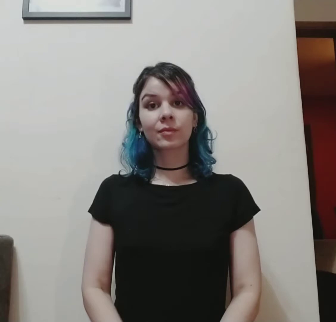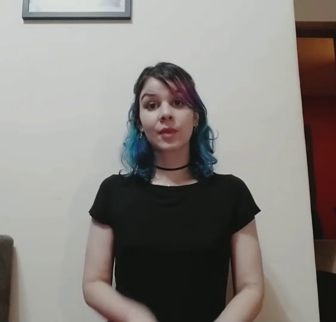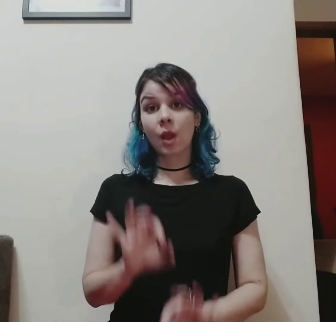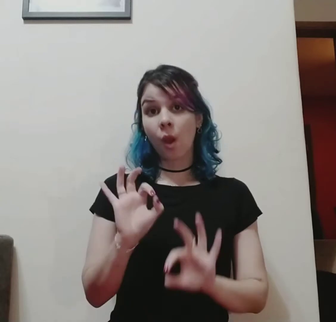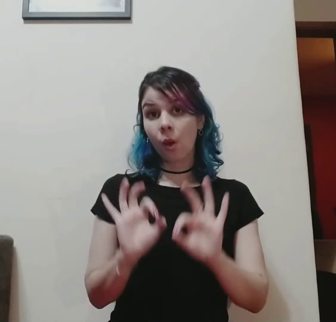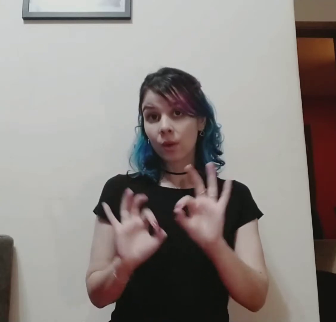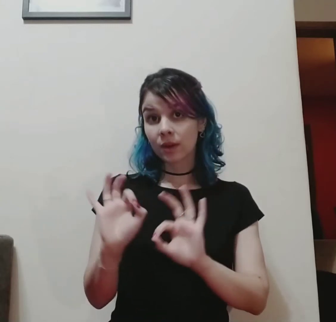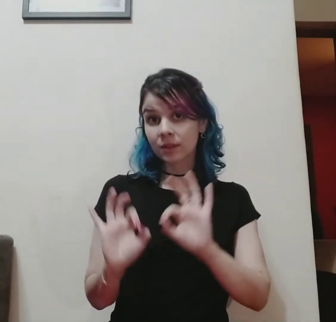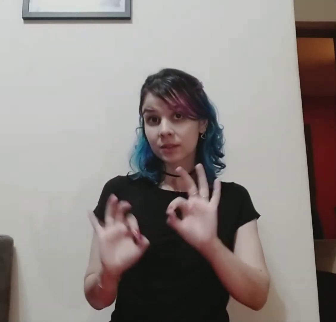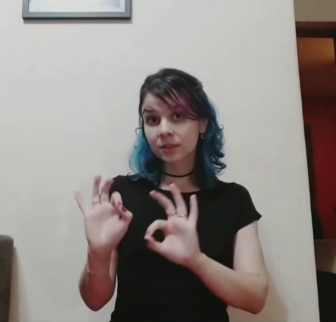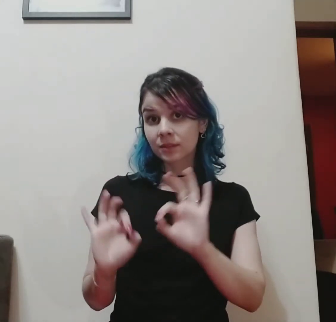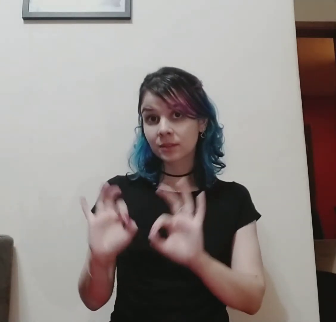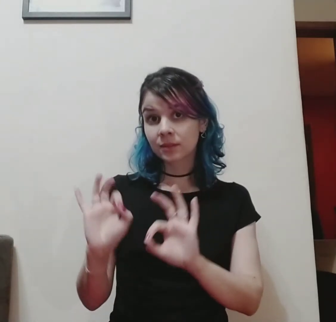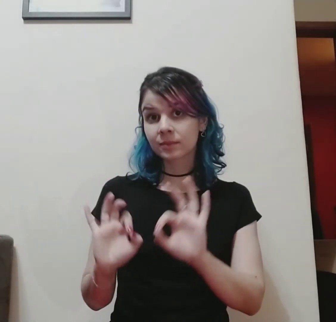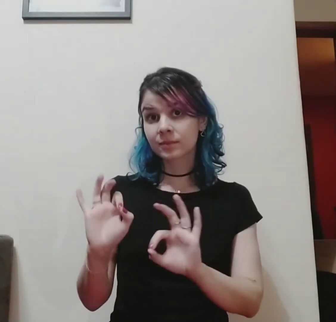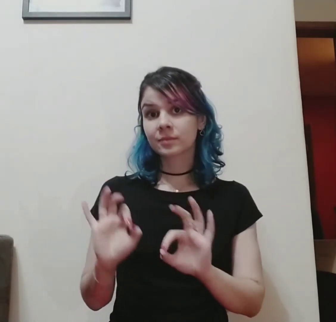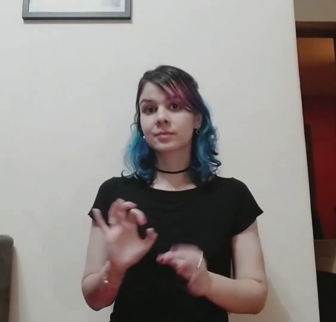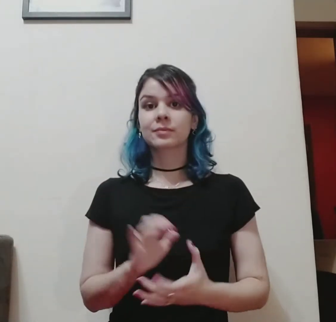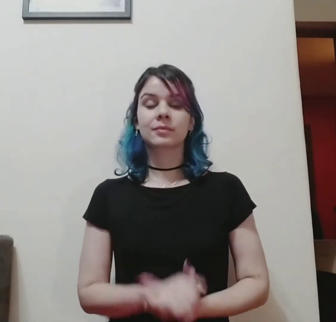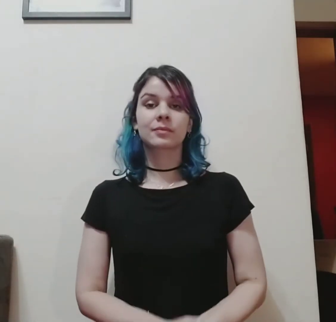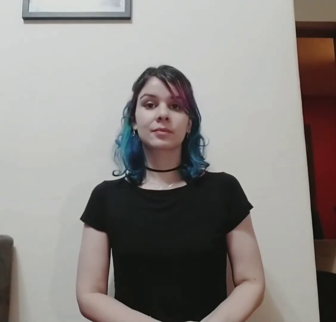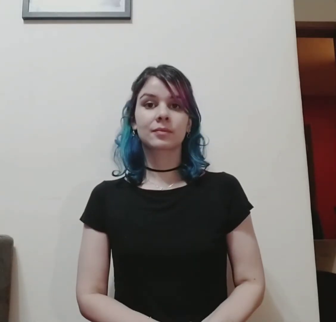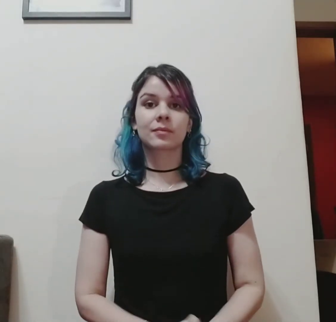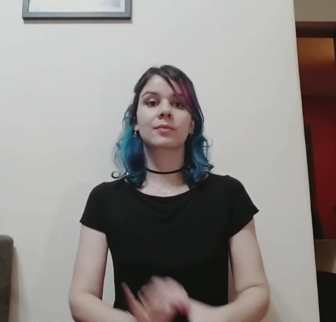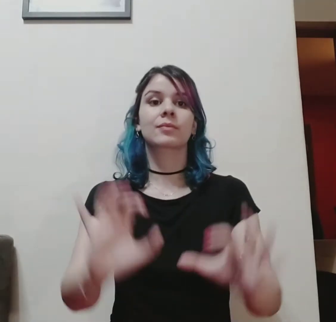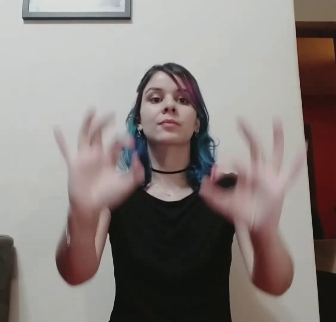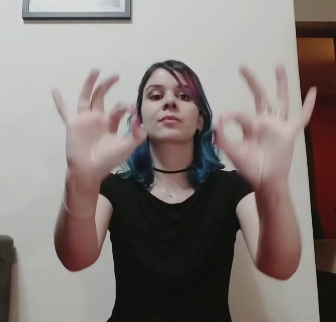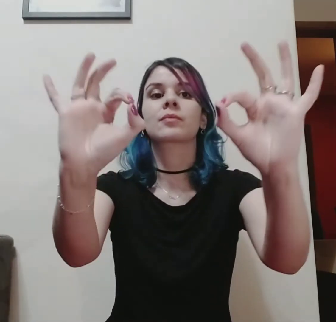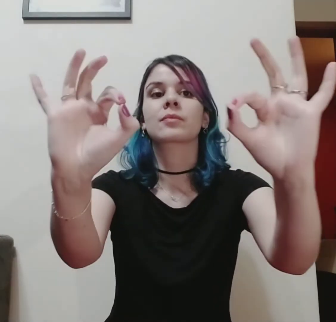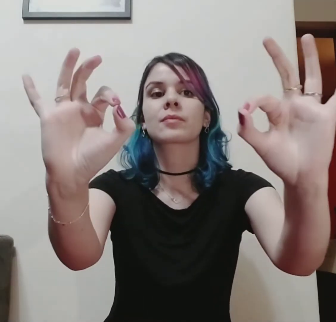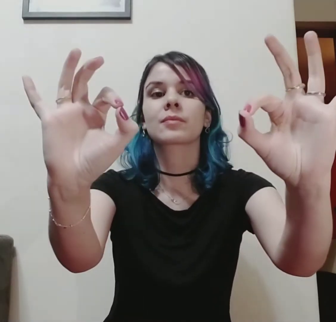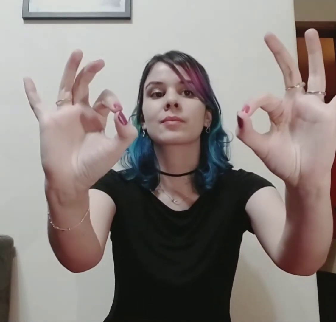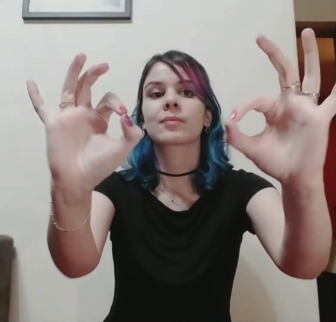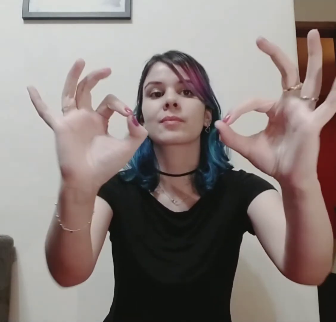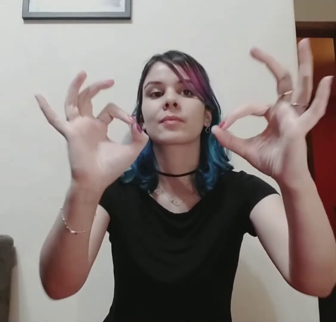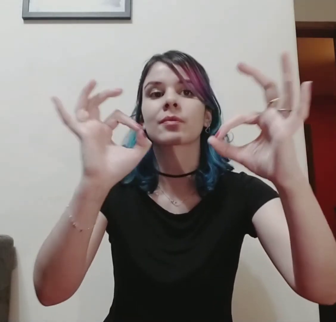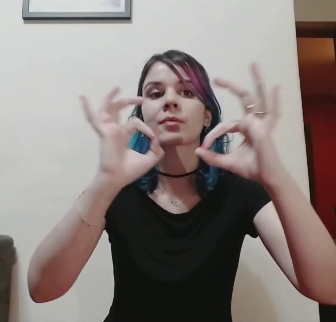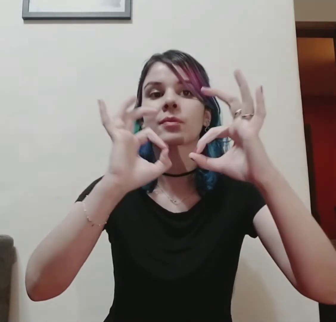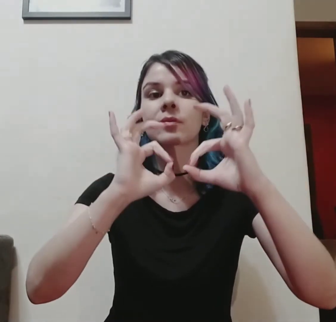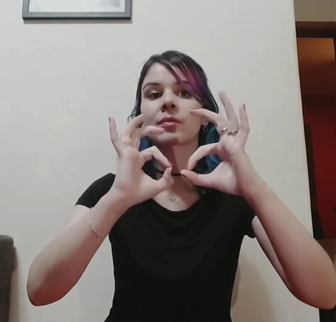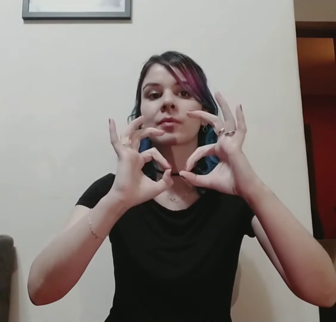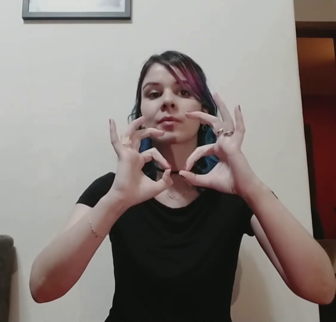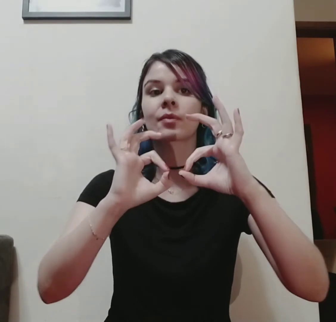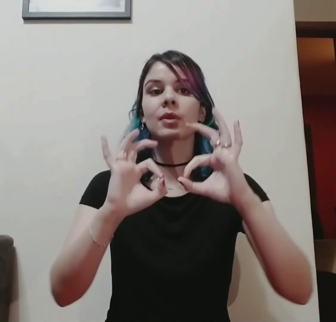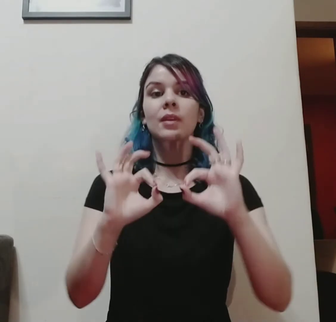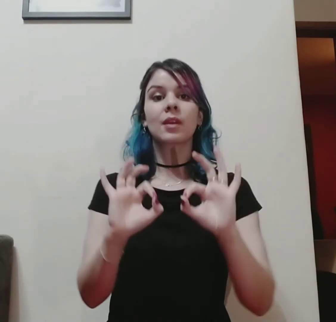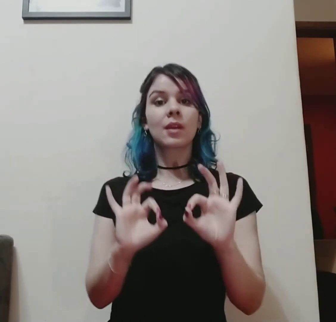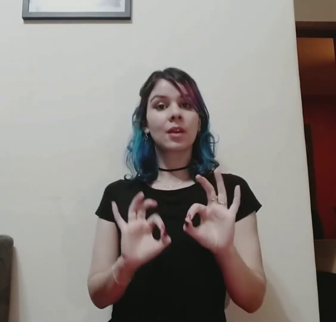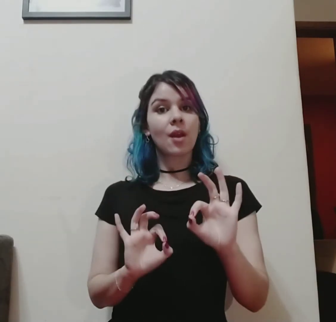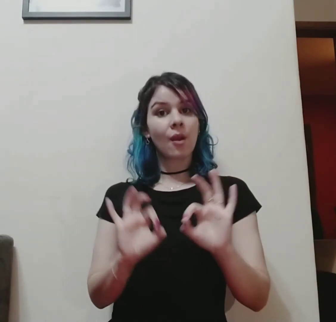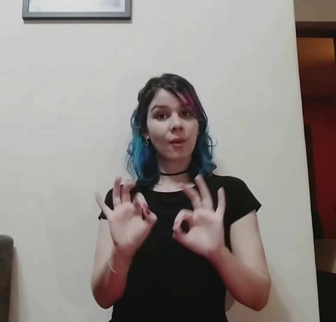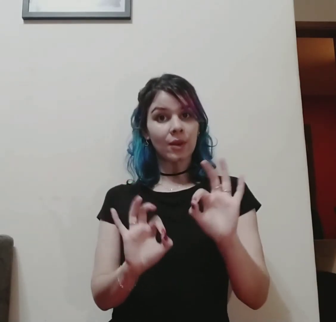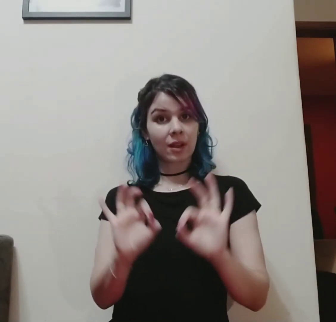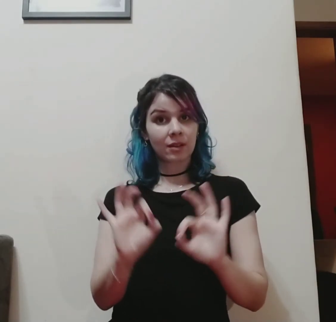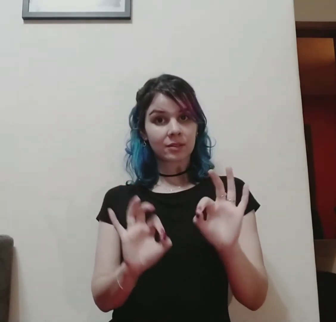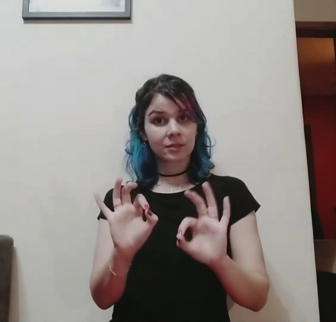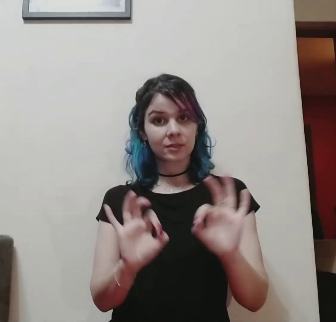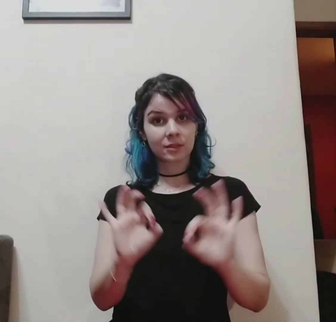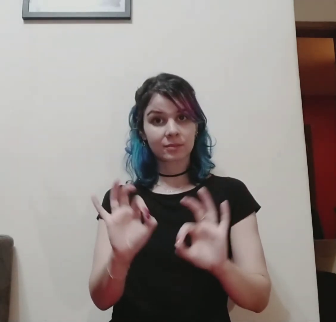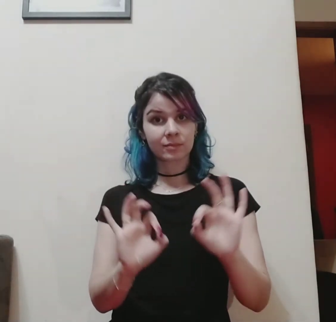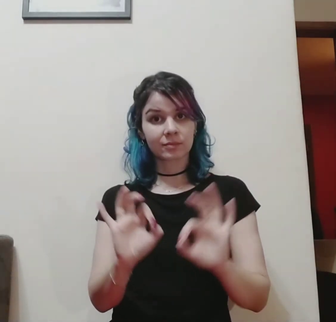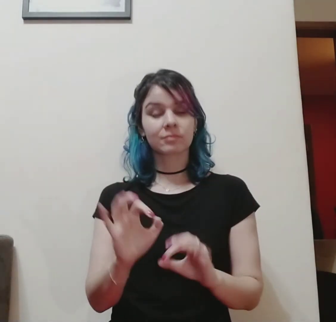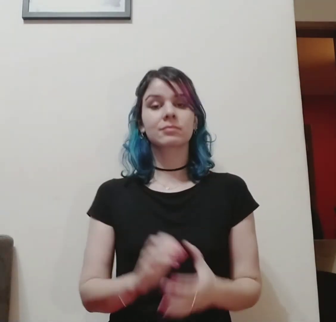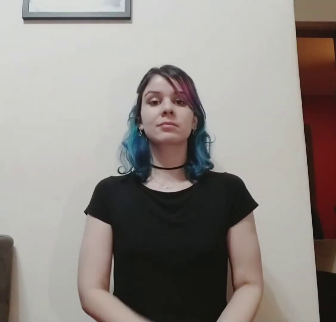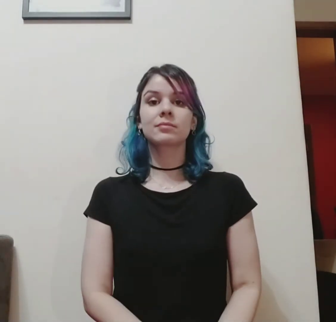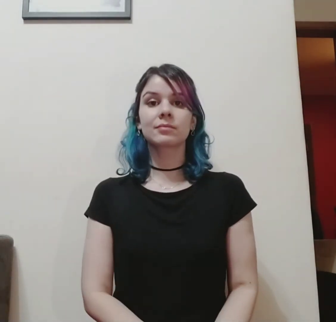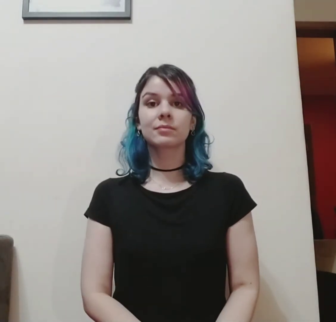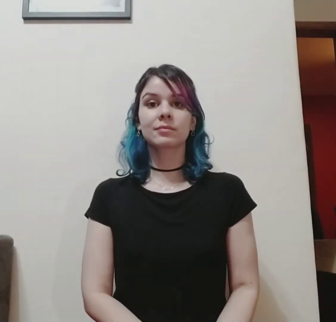Organizar/Organização